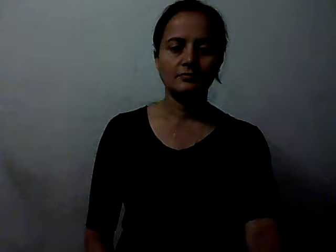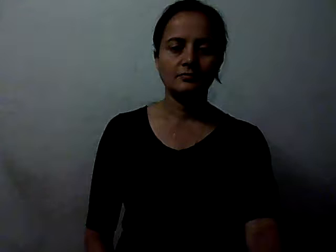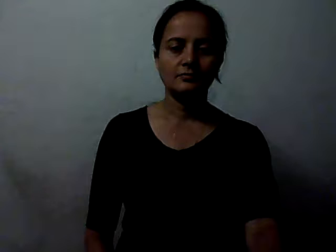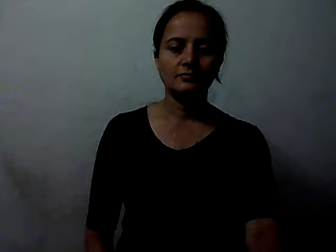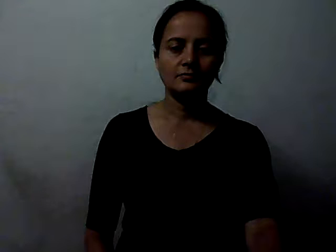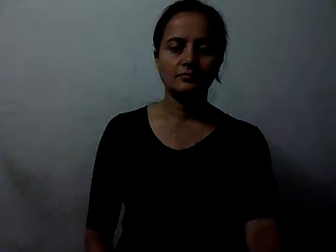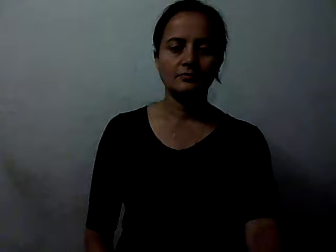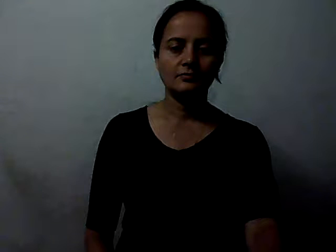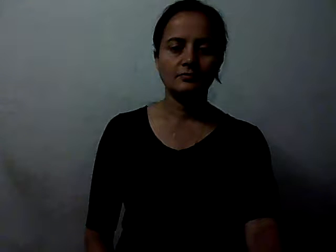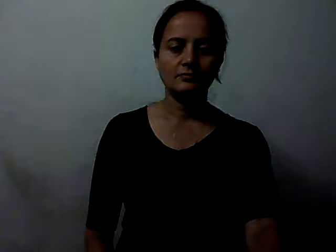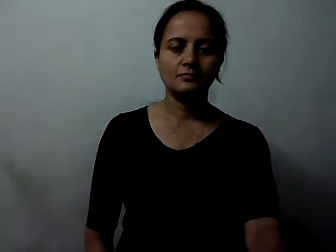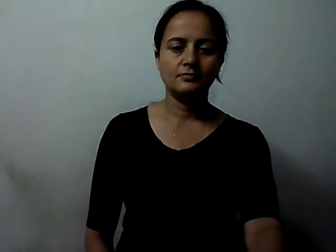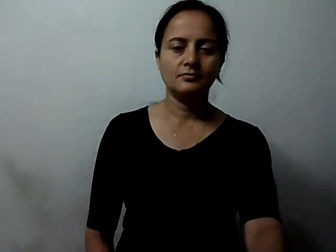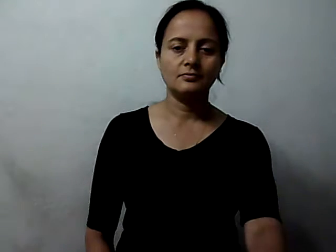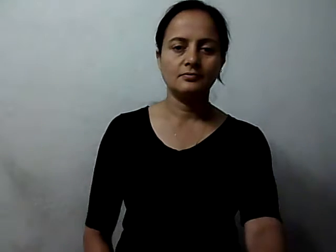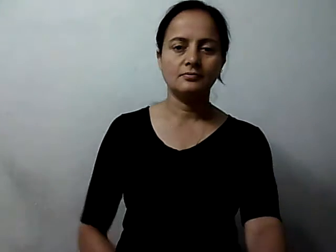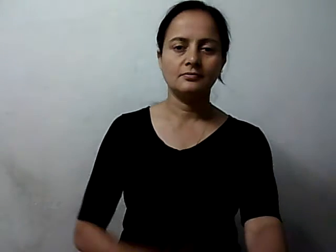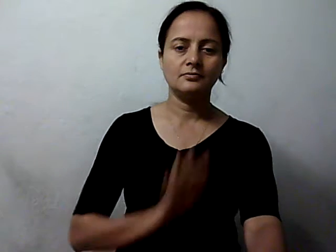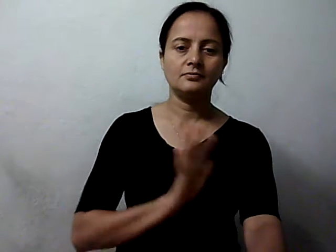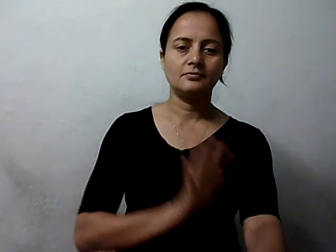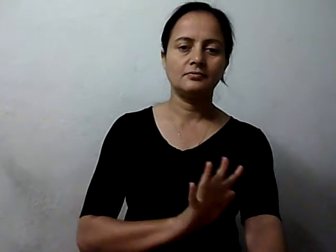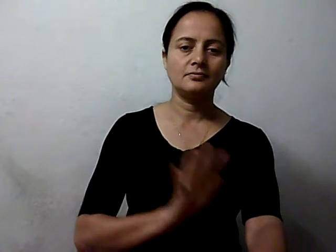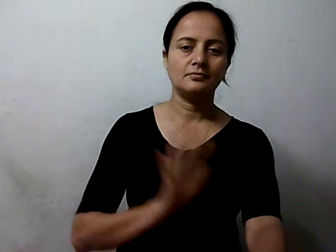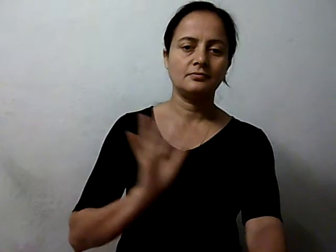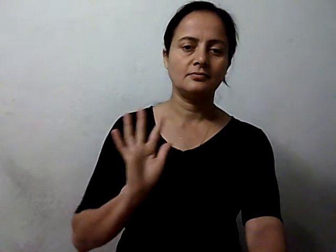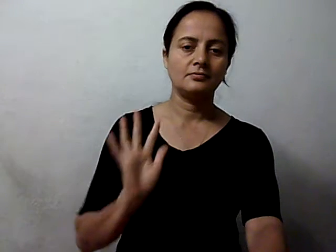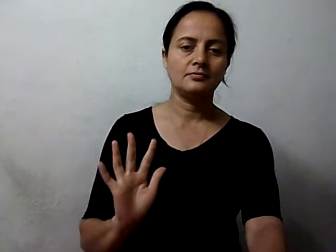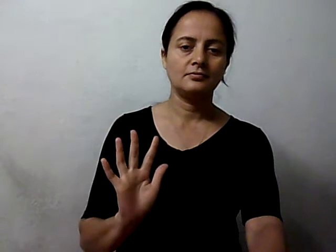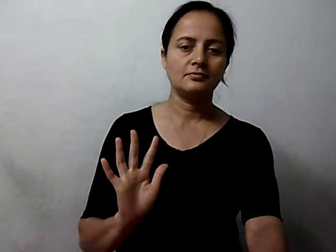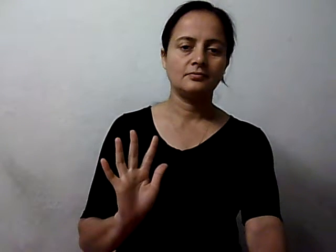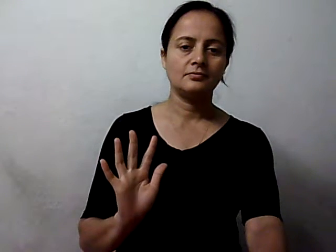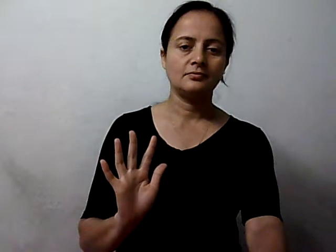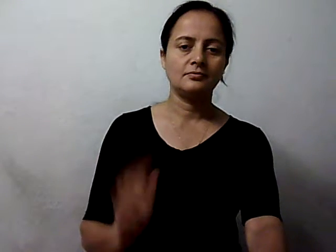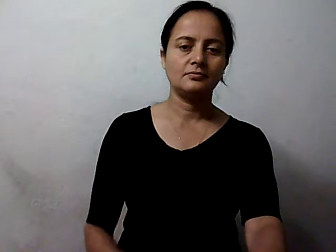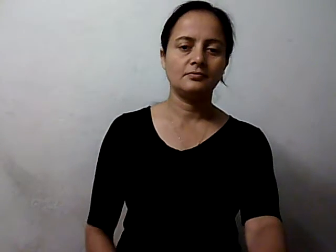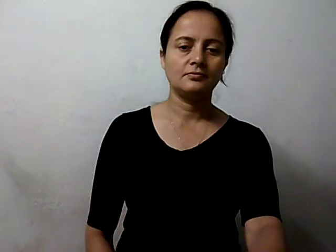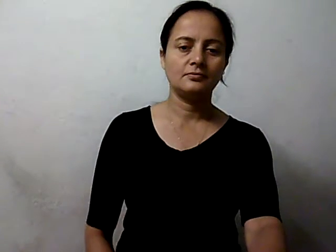55